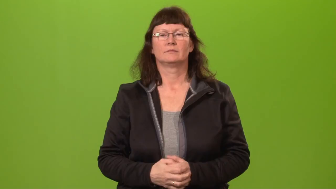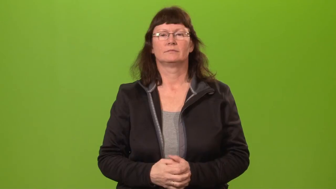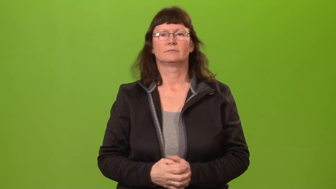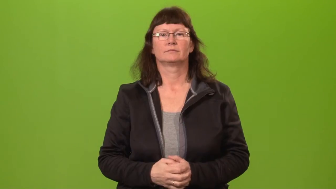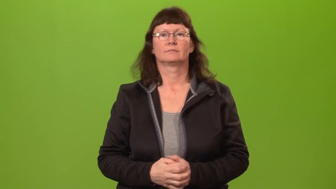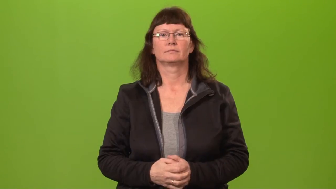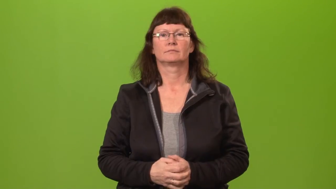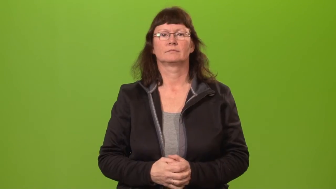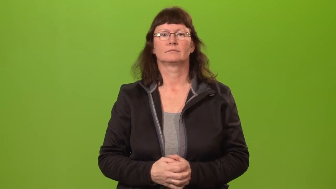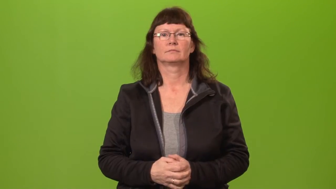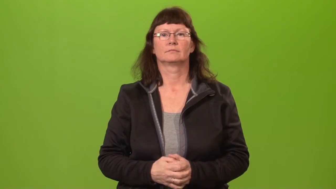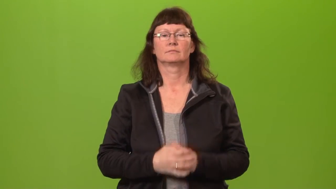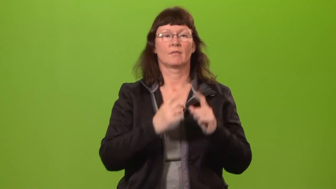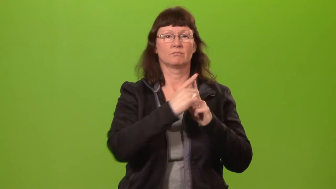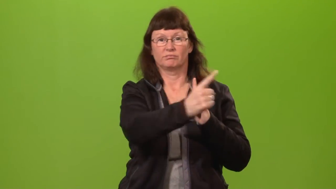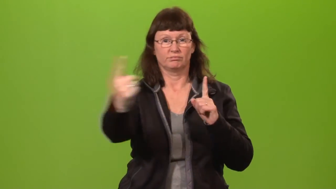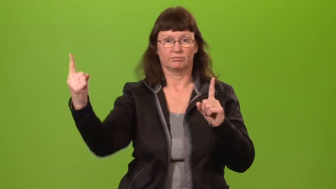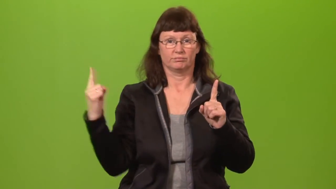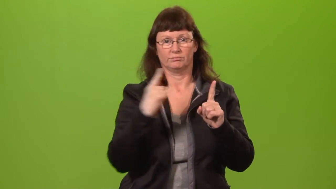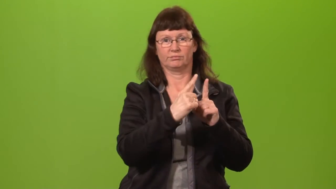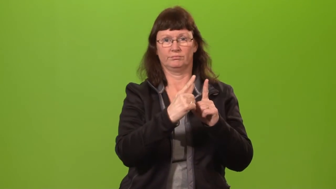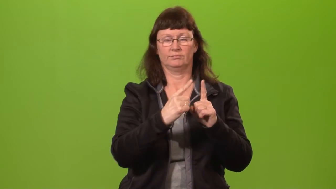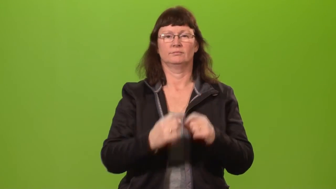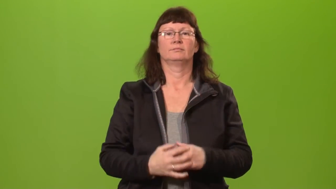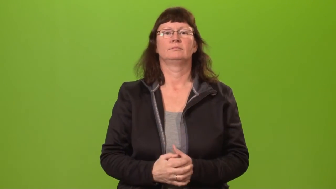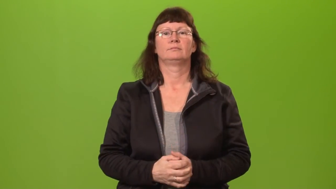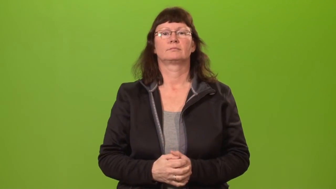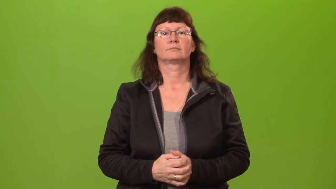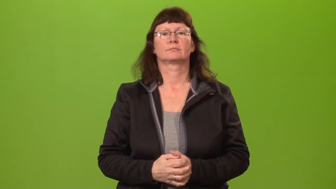Þeytast